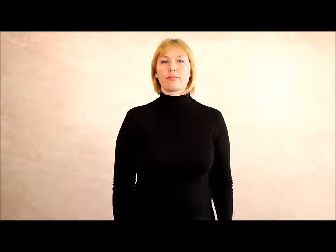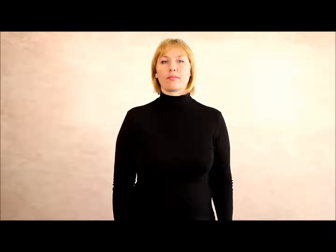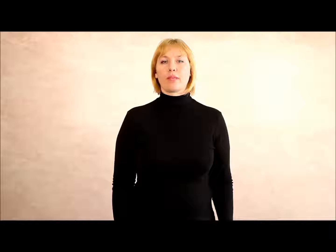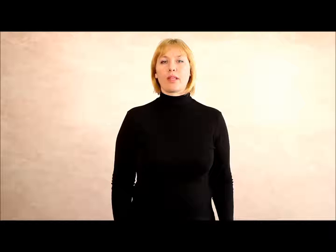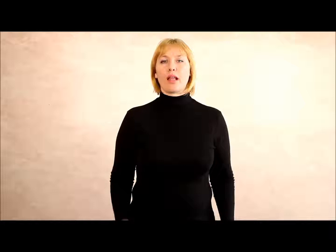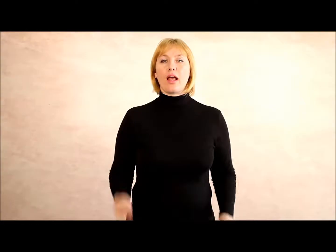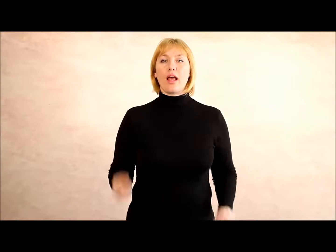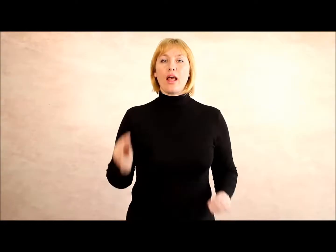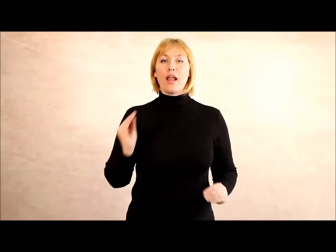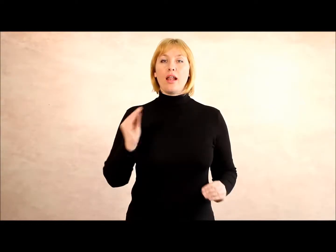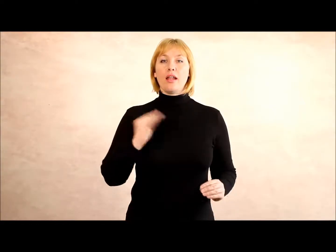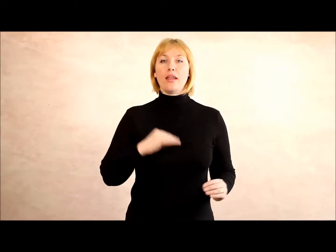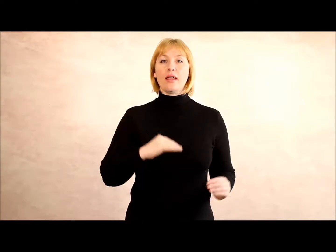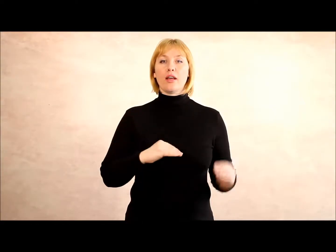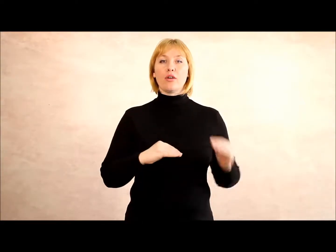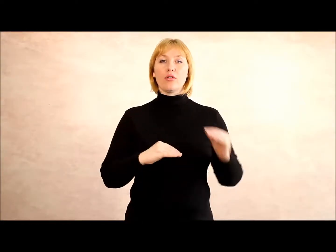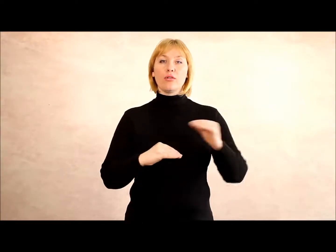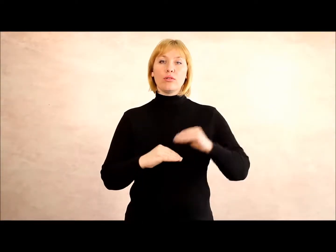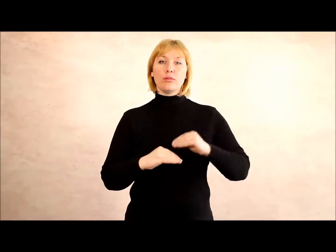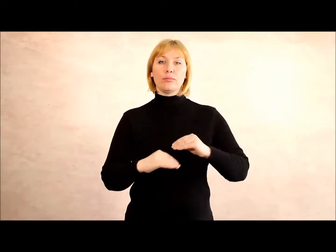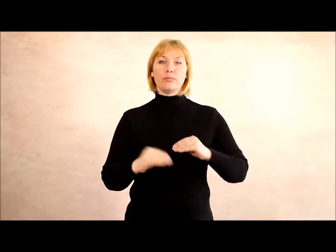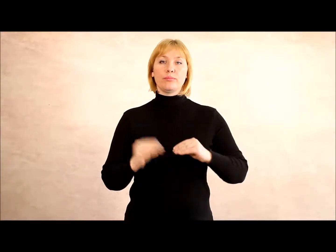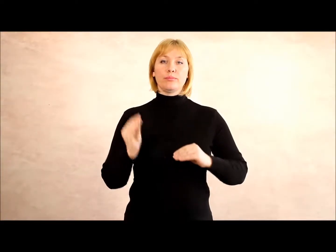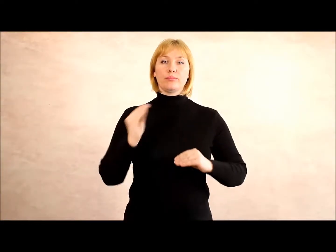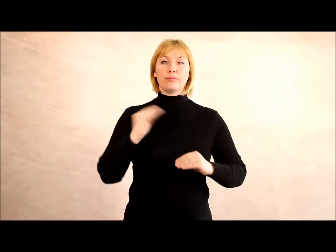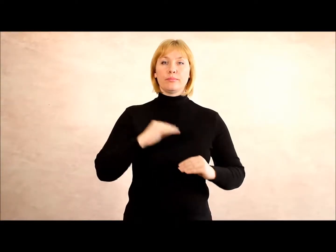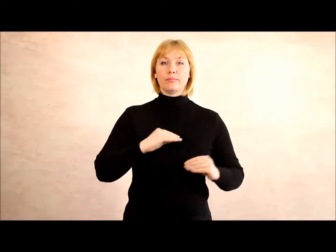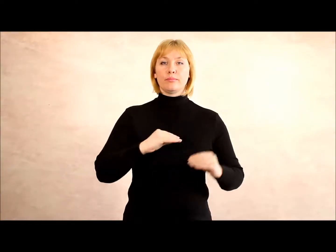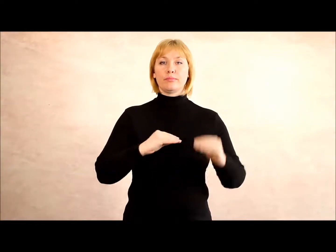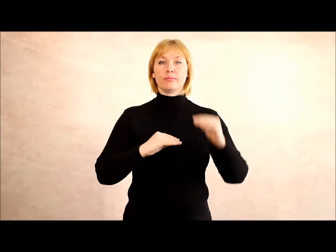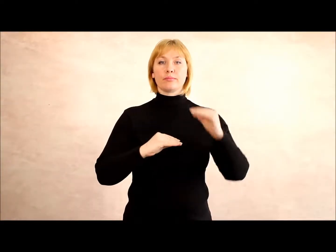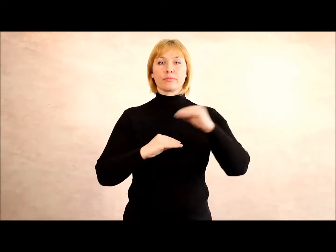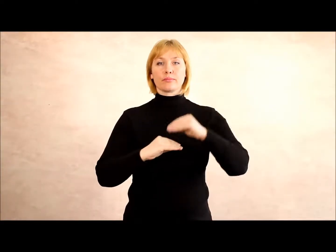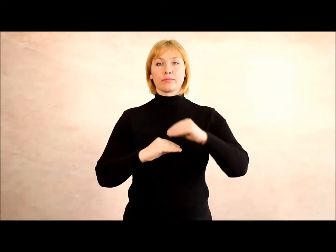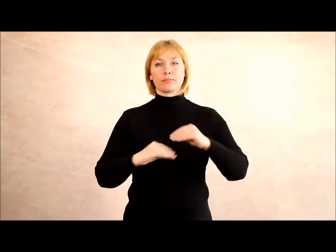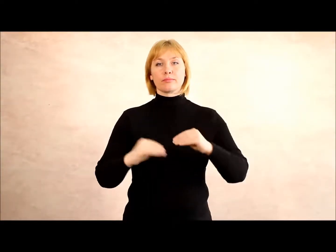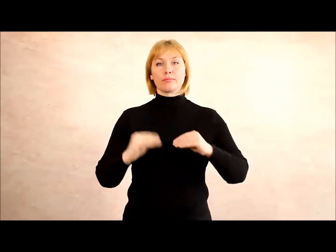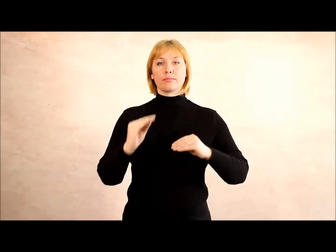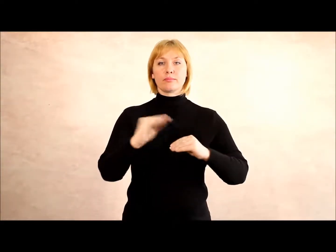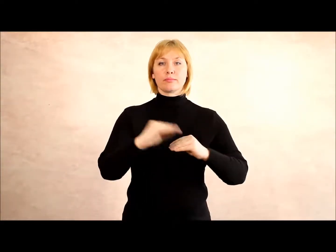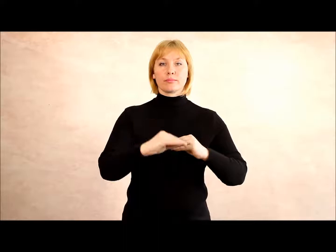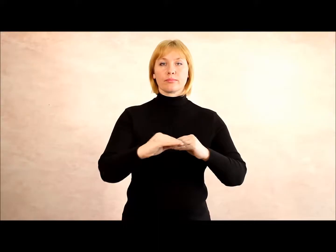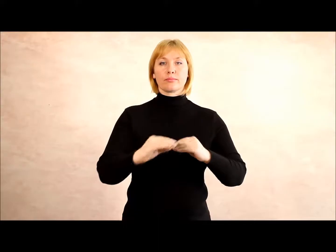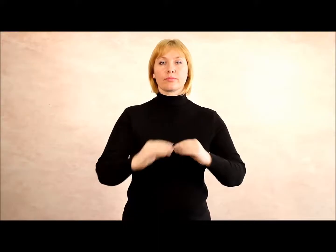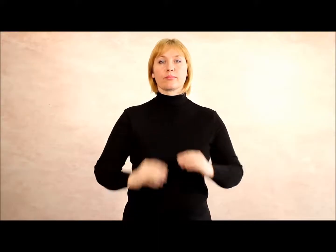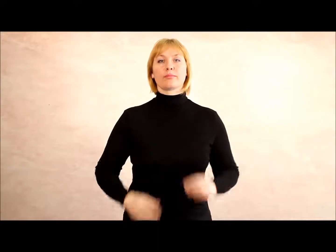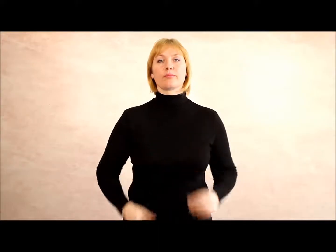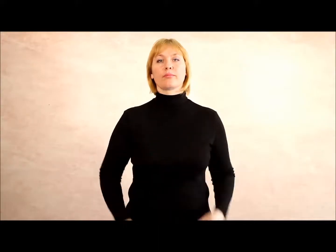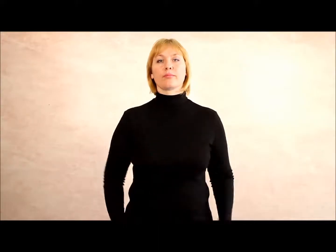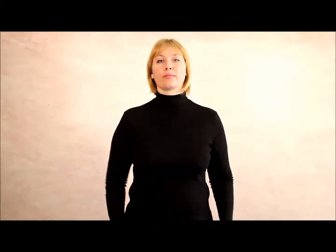Lego